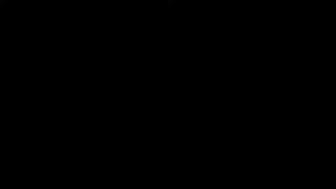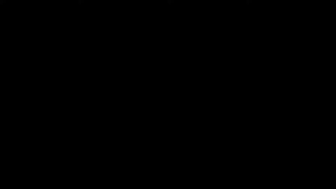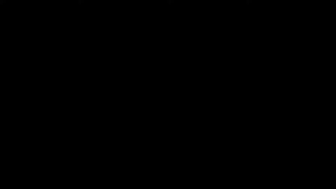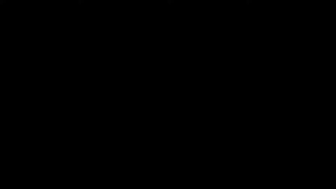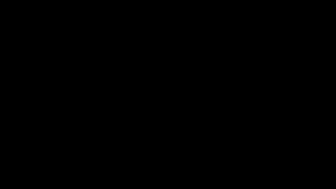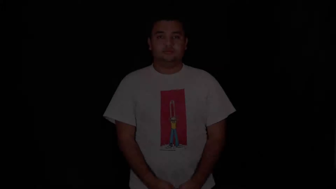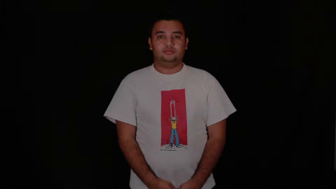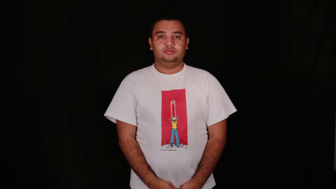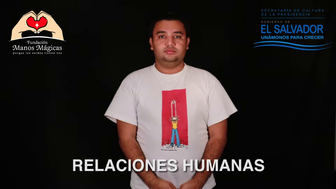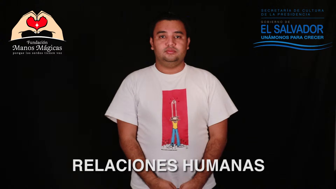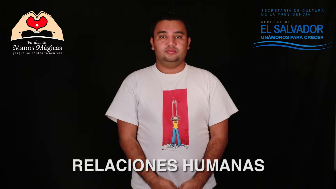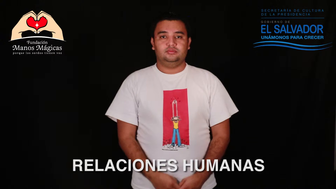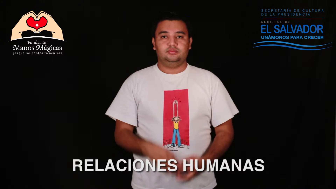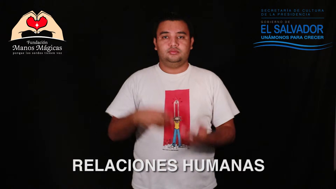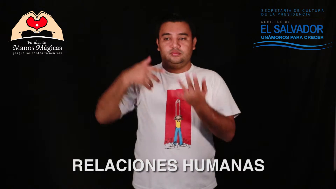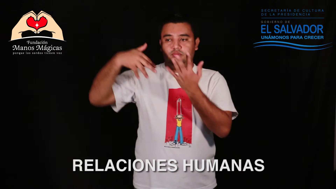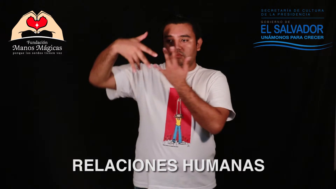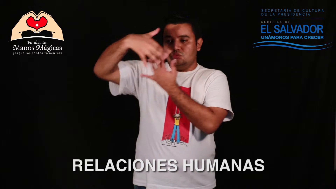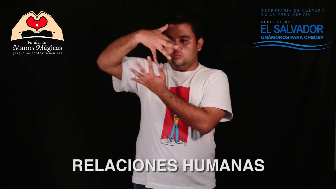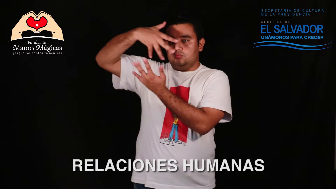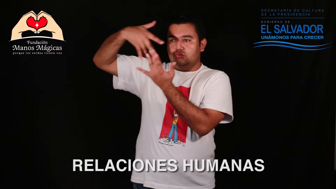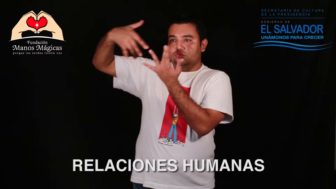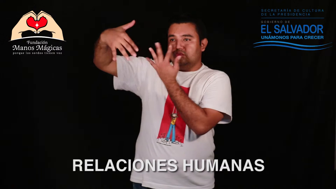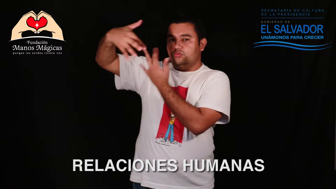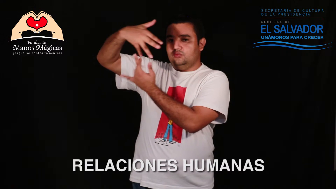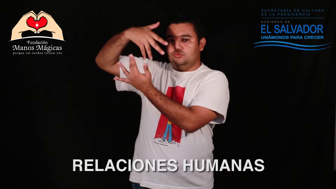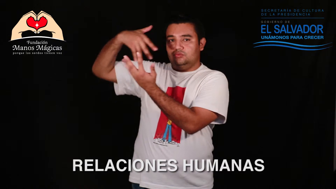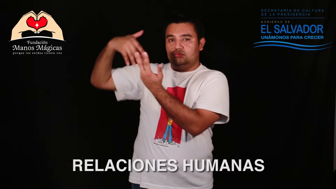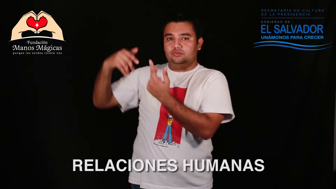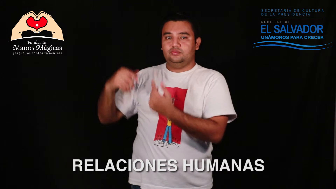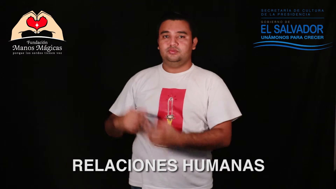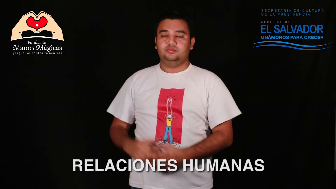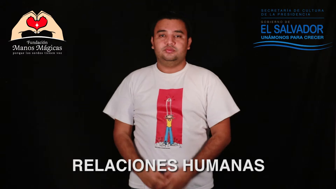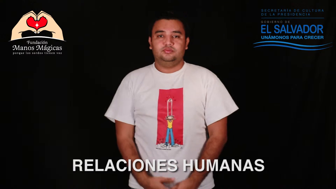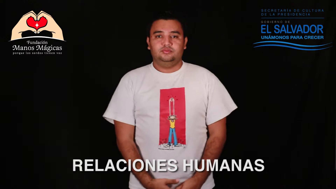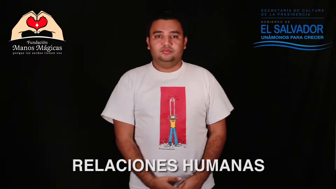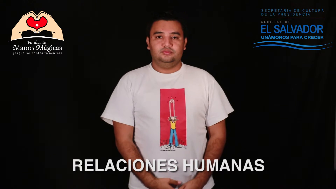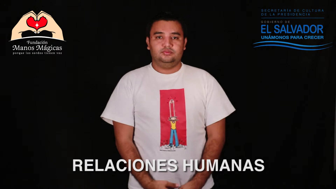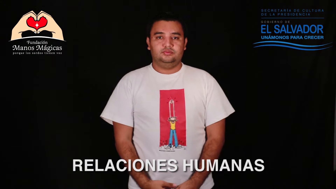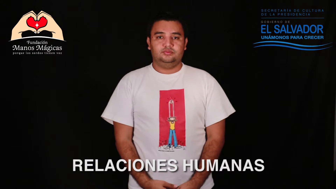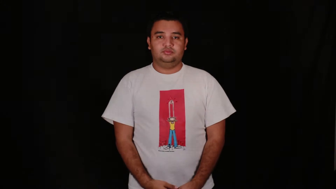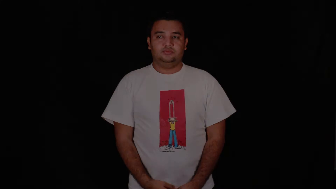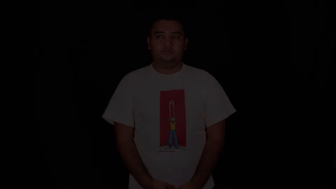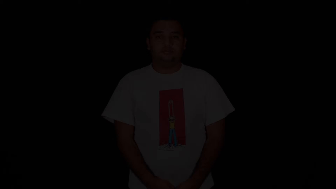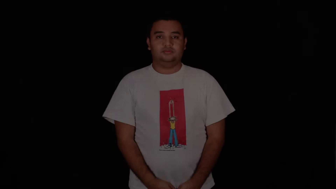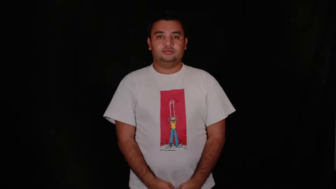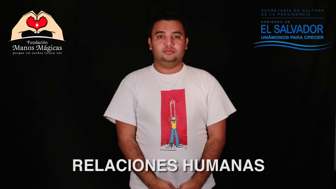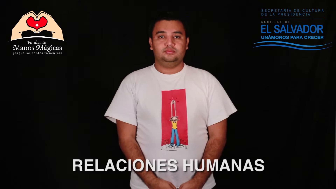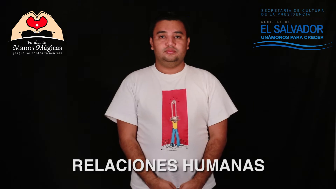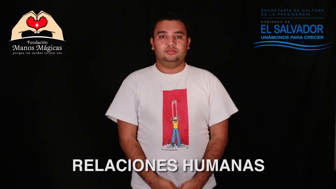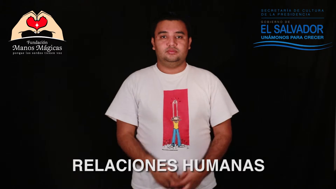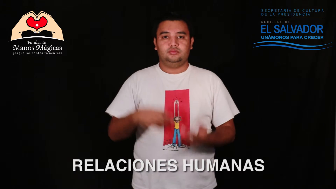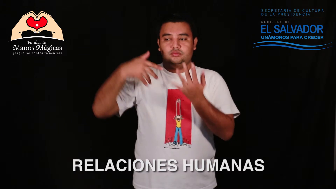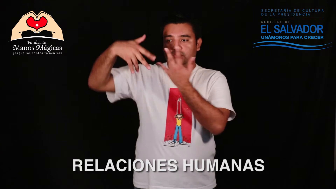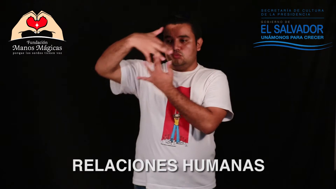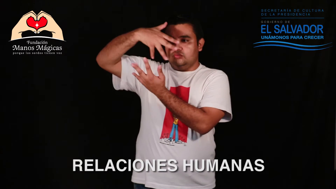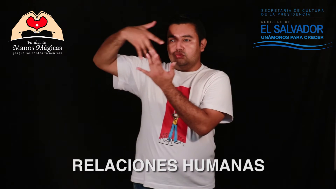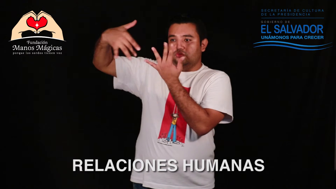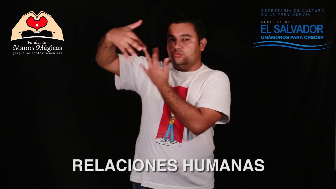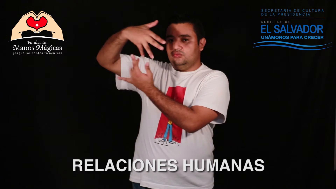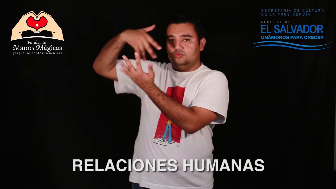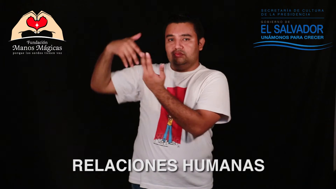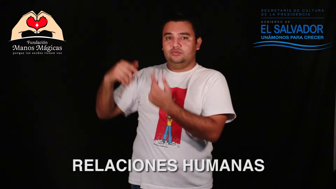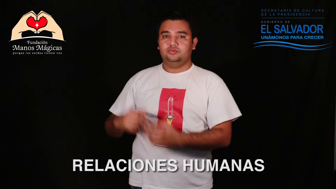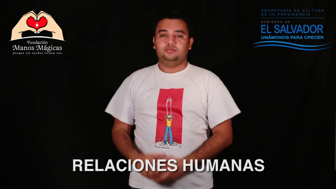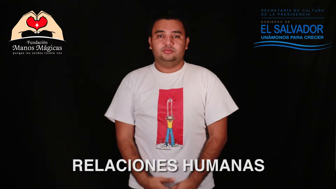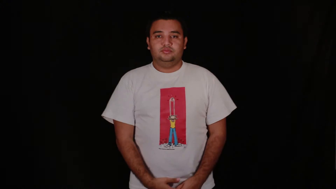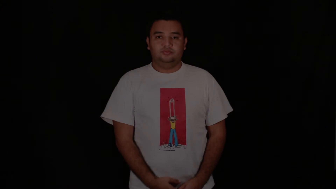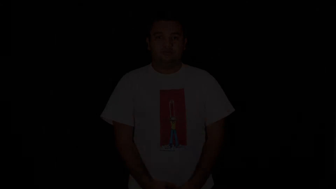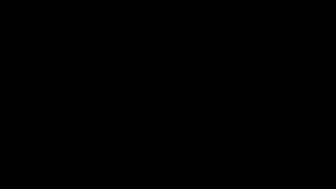Relaciones Humanas